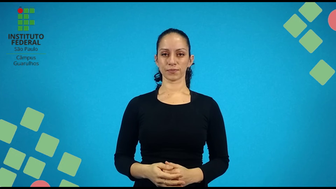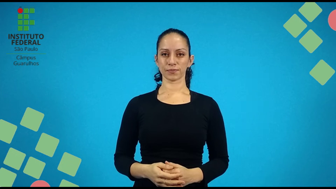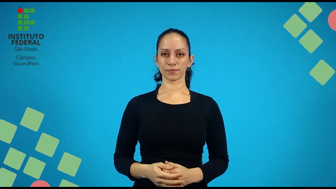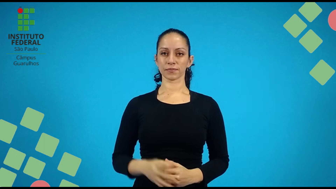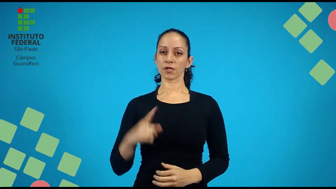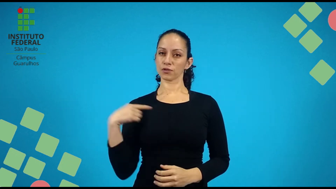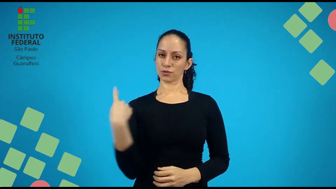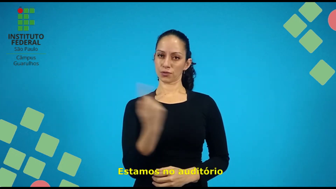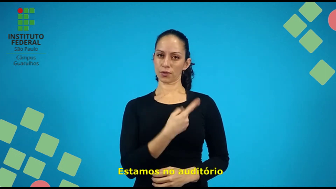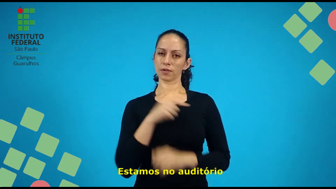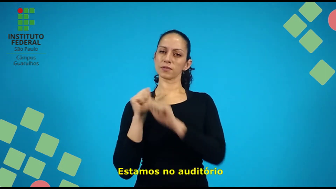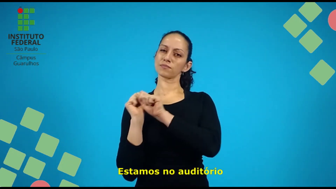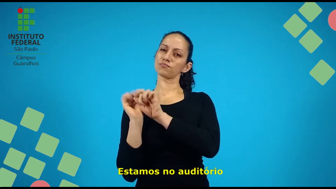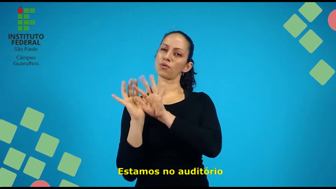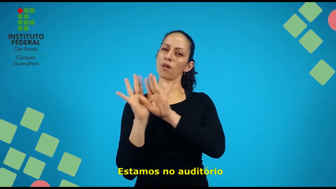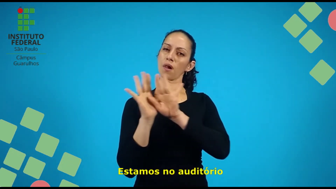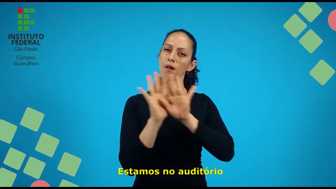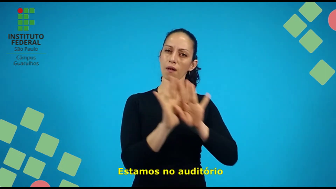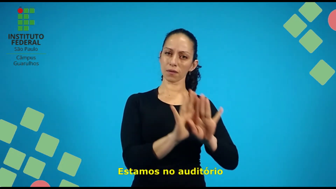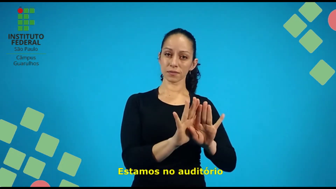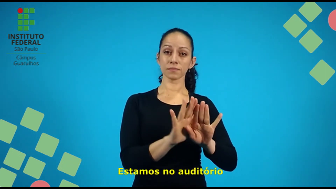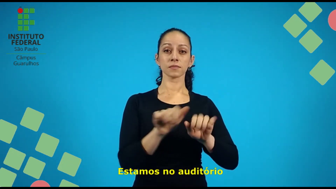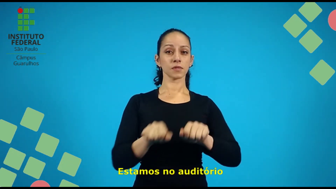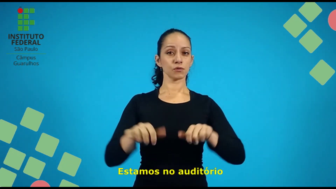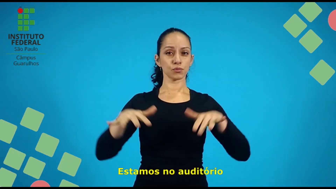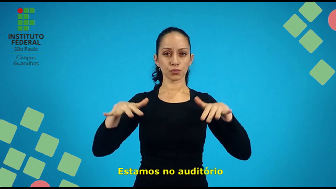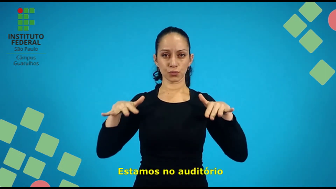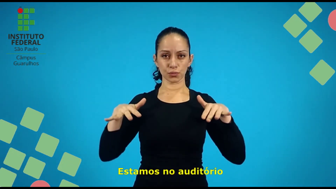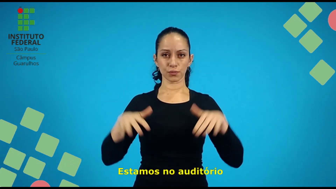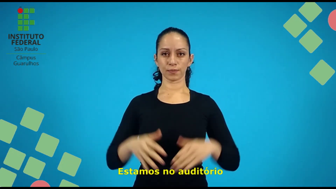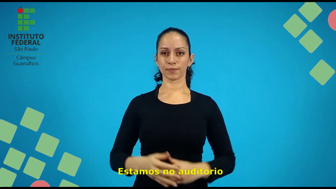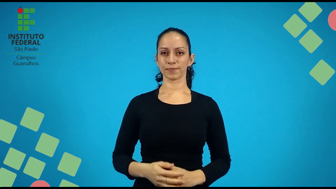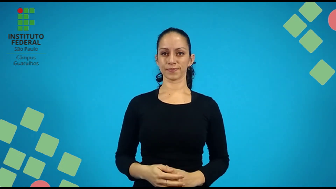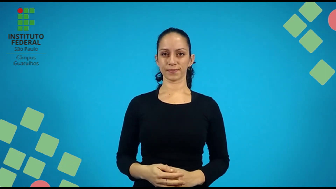Estamos no auditório